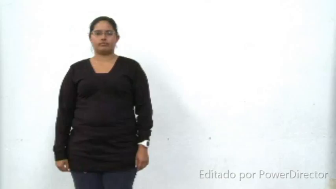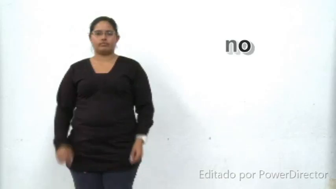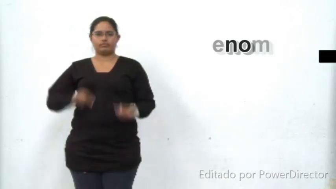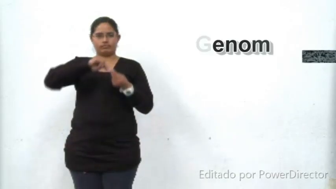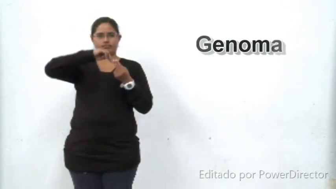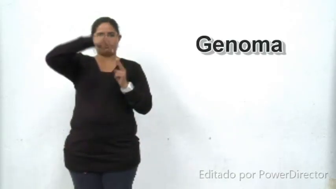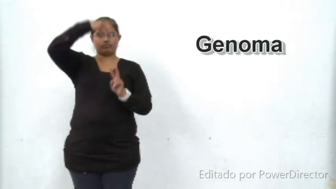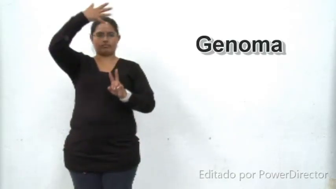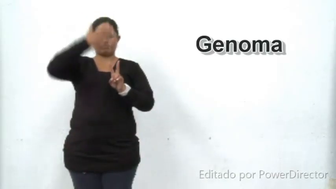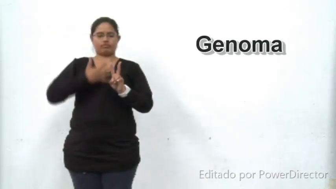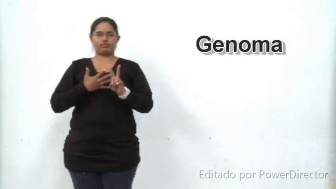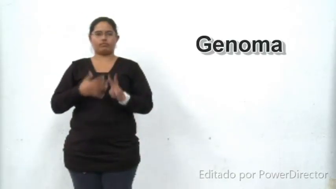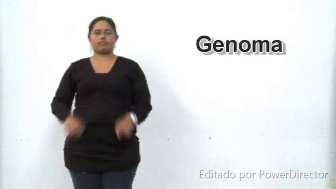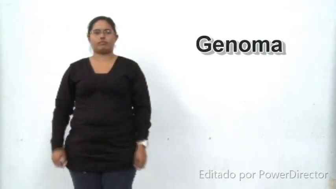Genoma